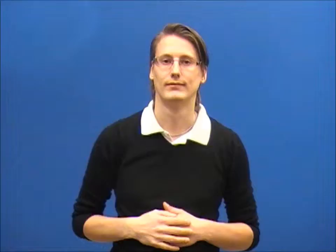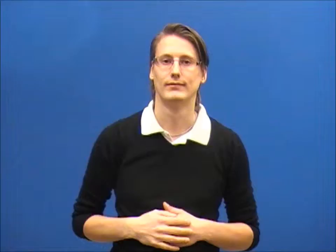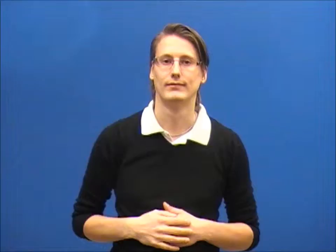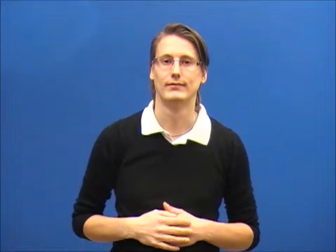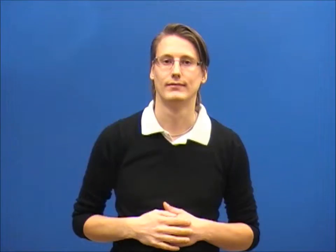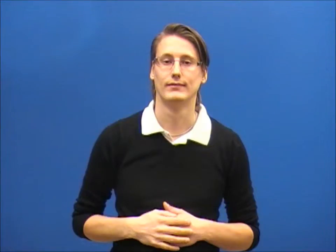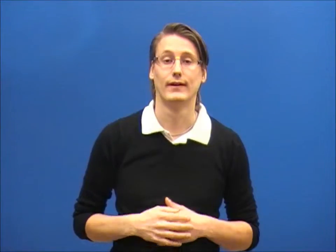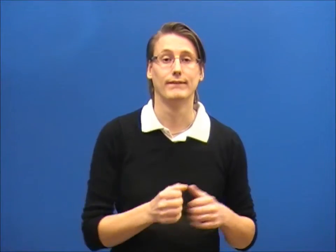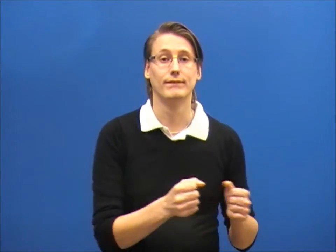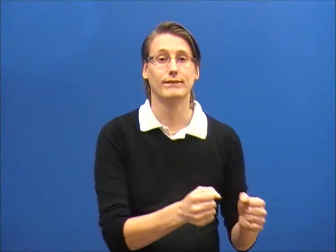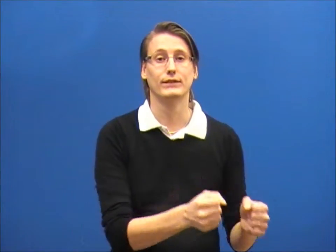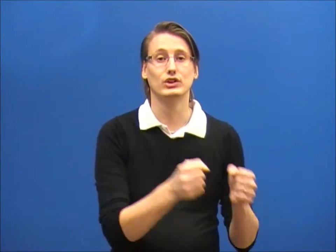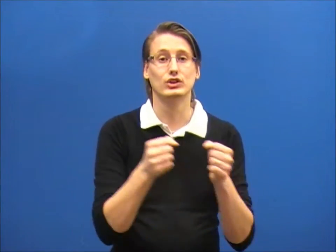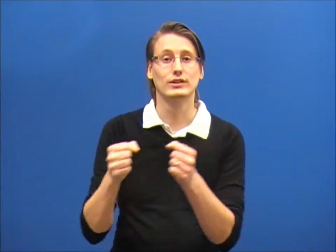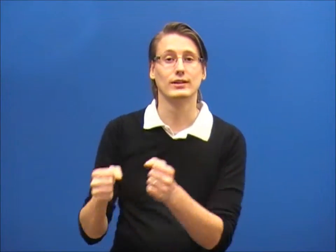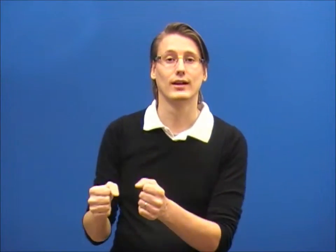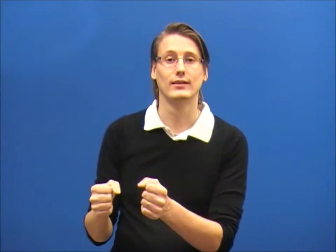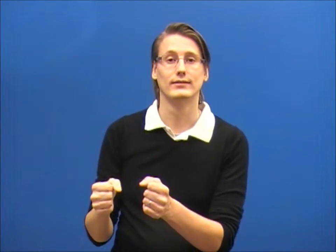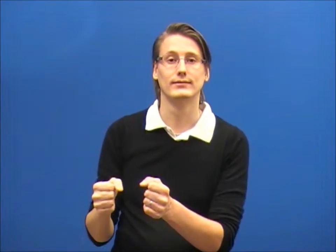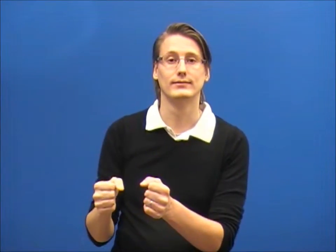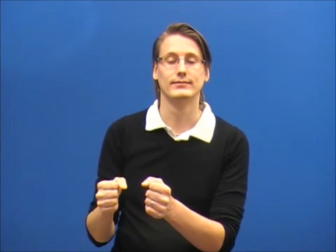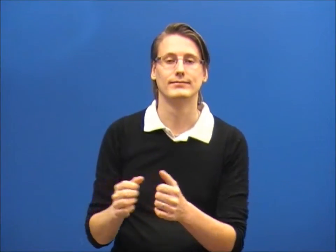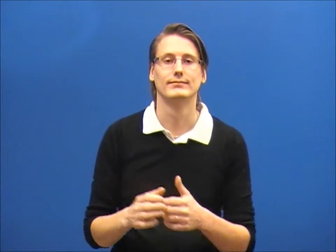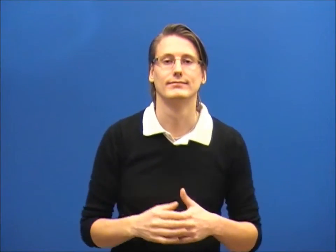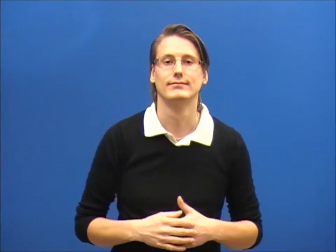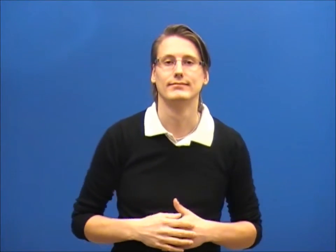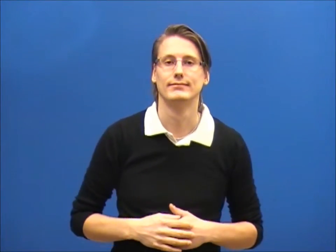FLYTTA